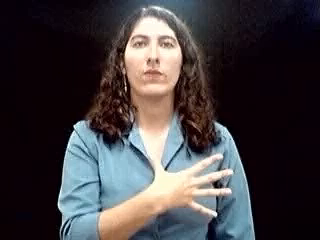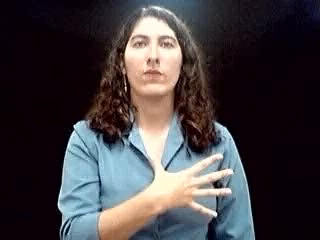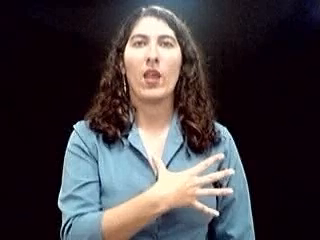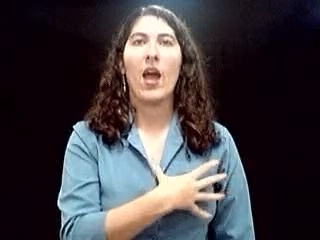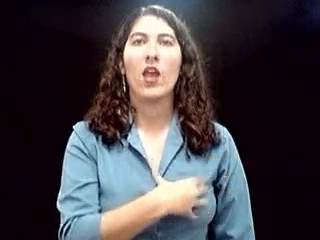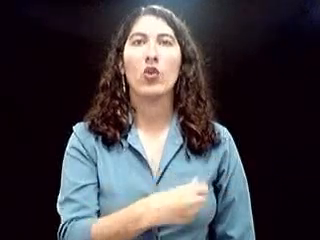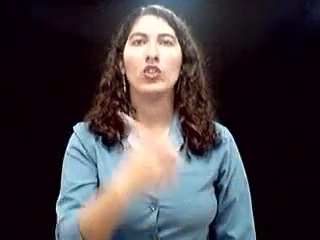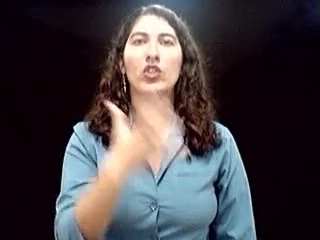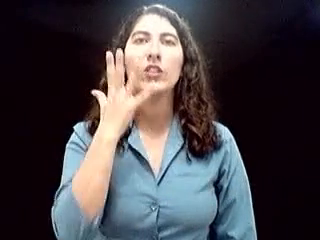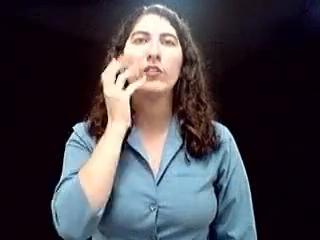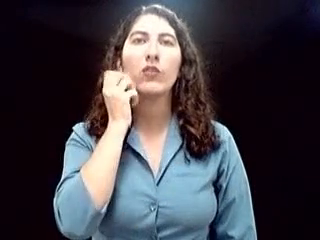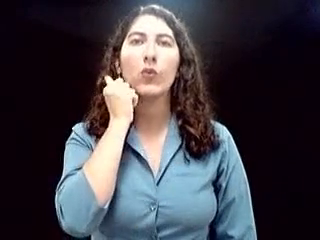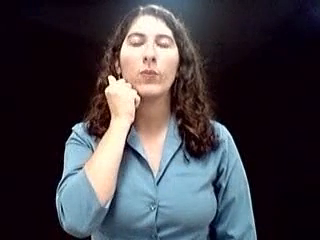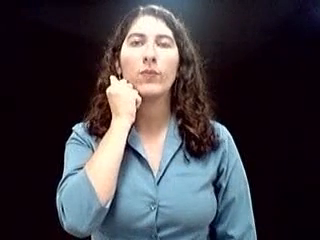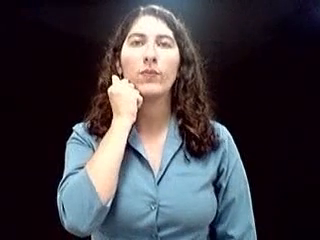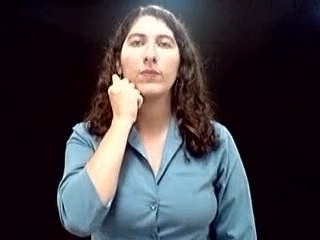adotivo